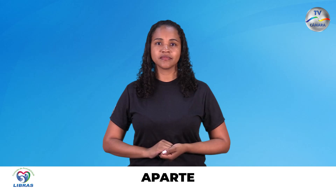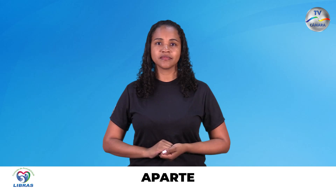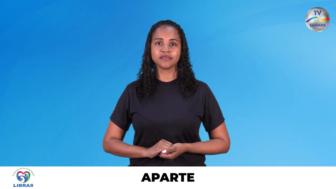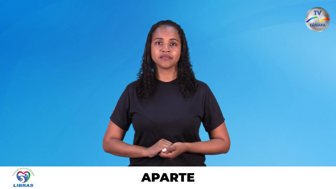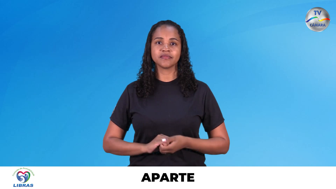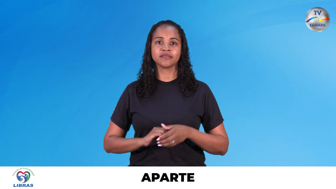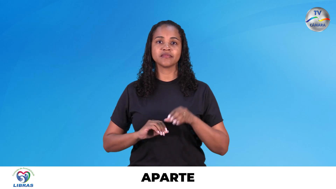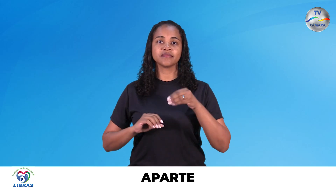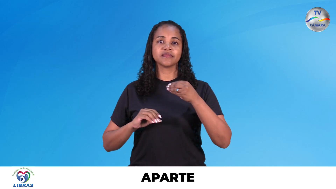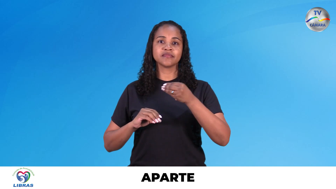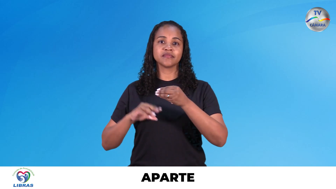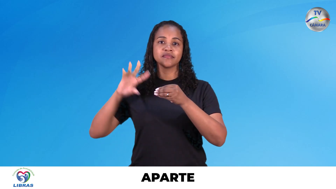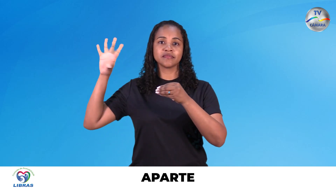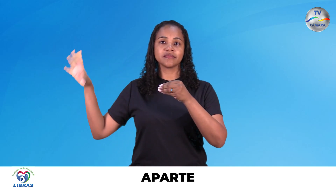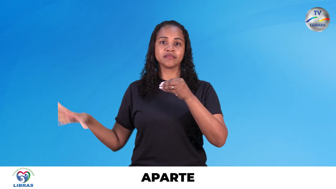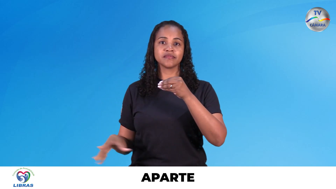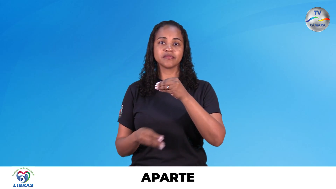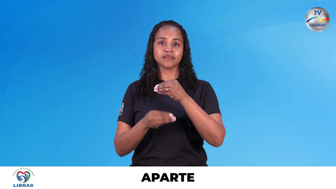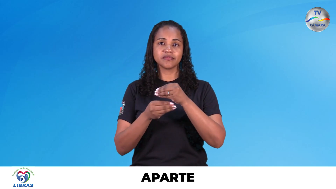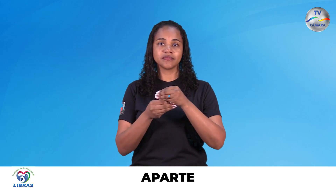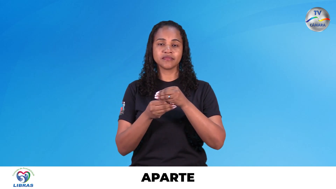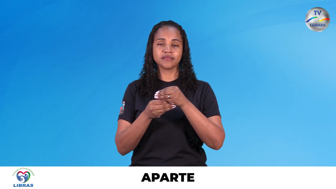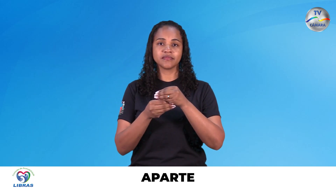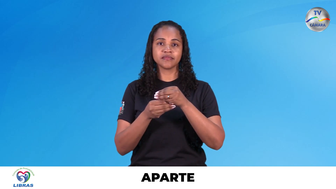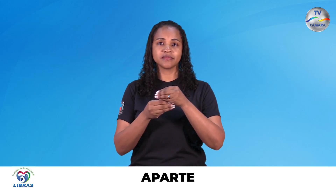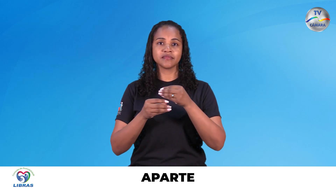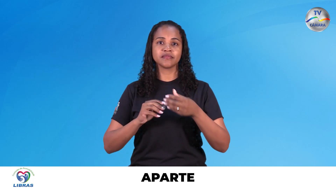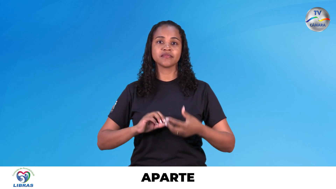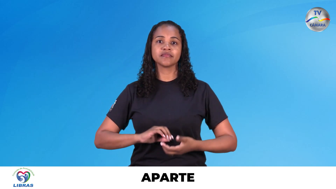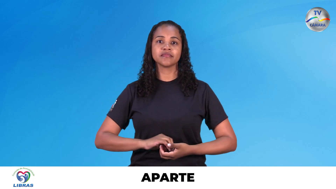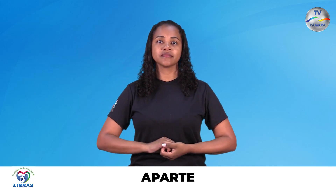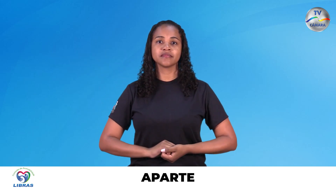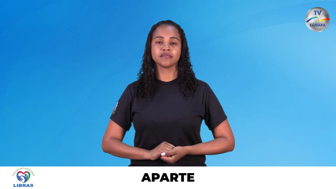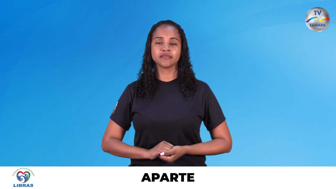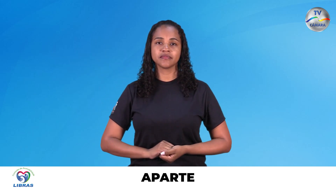Aparte